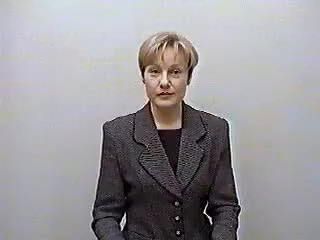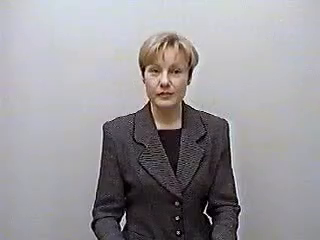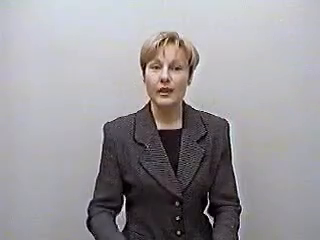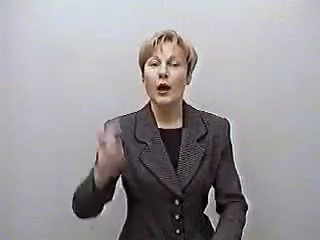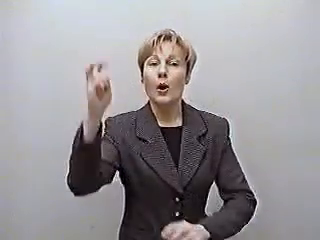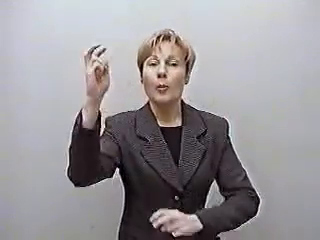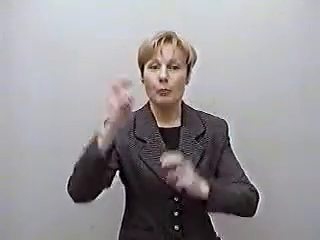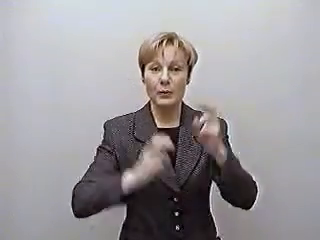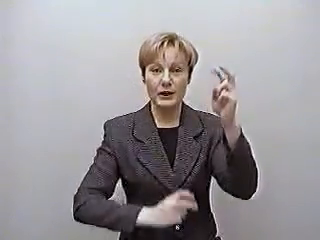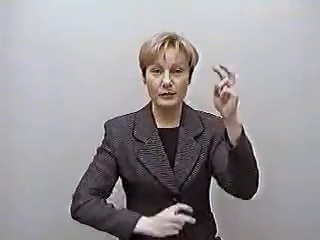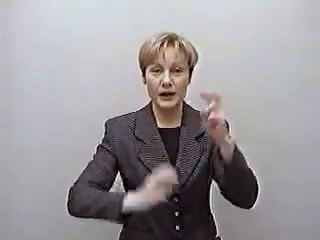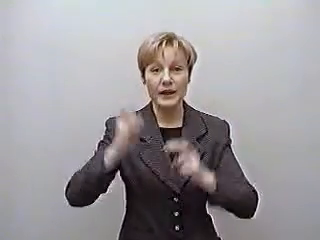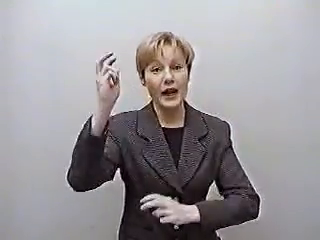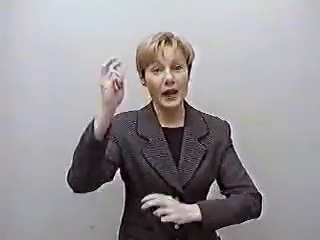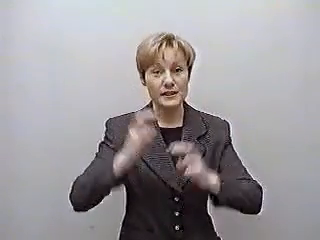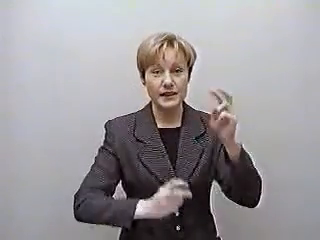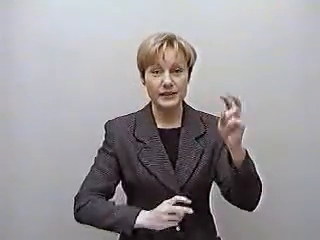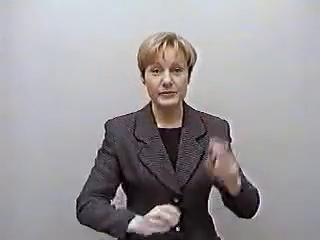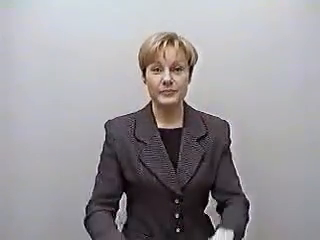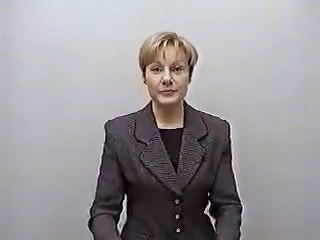предприятие